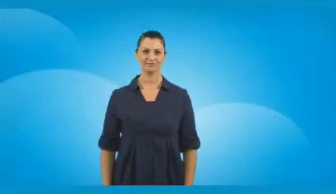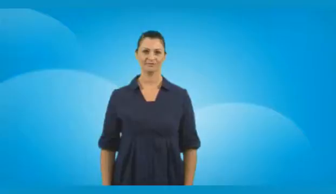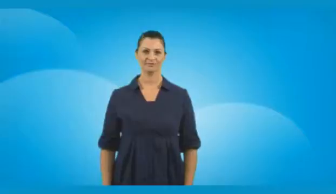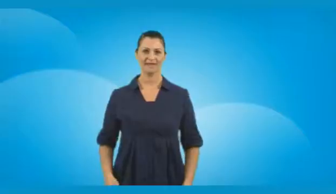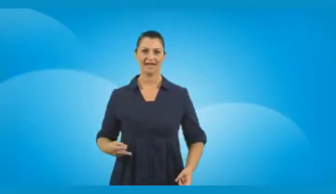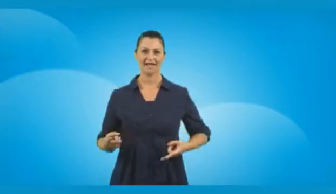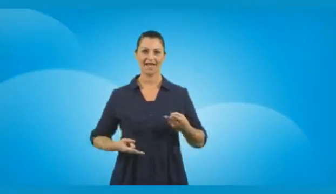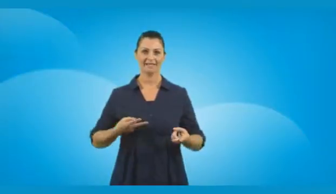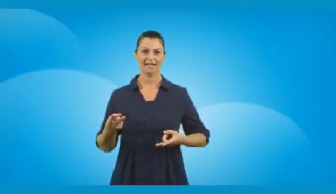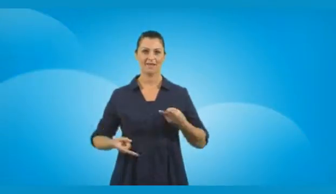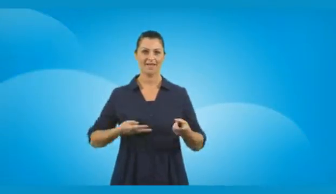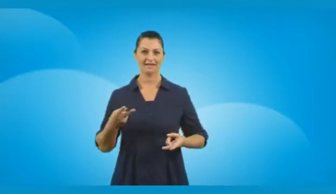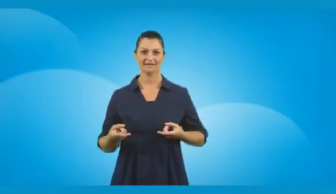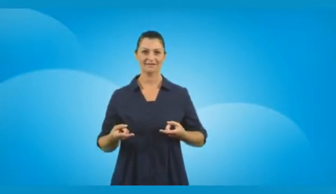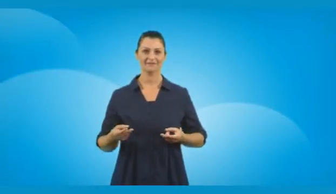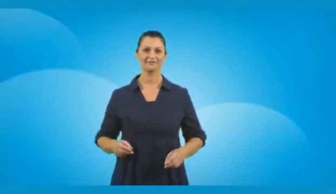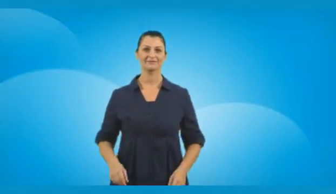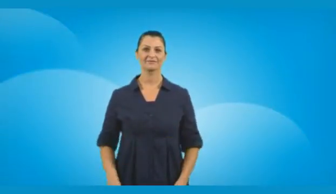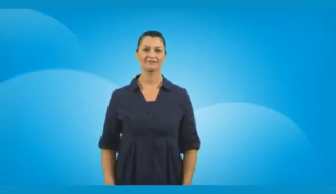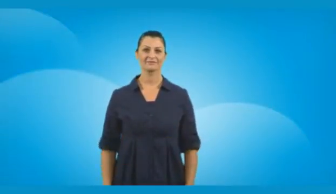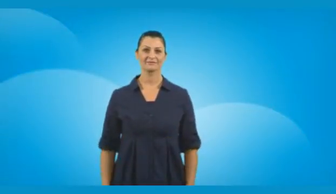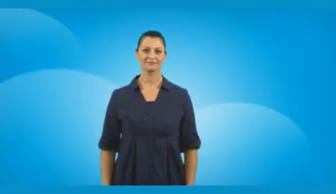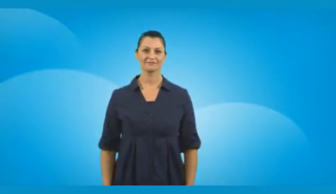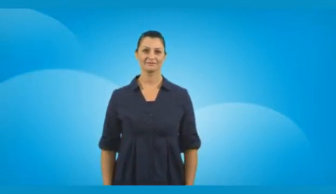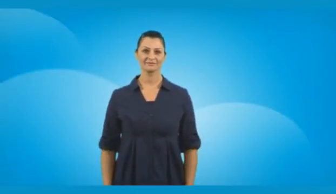Kedvezmény